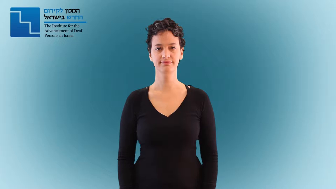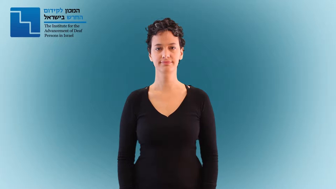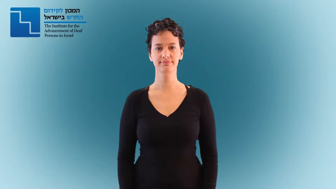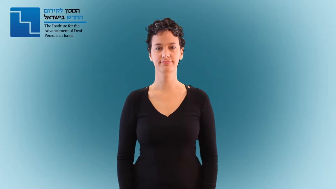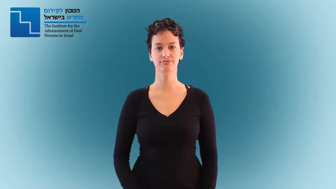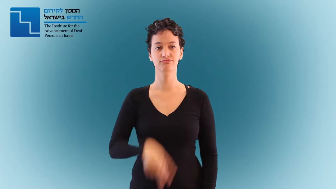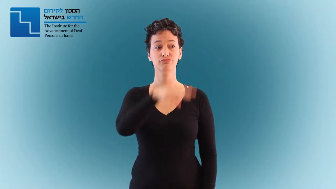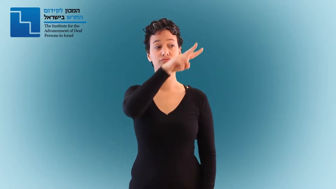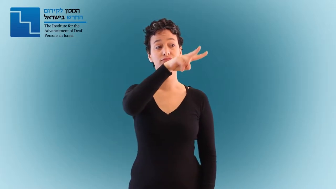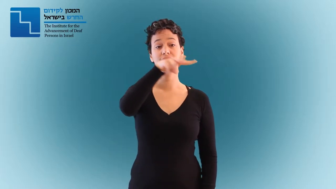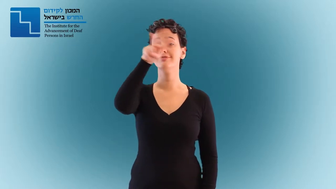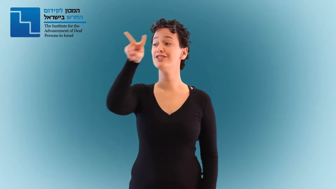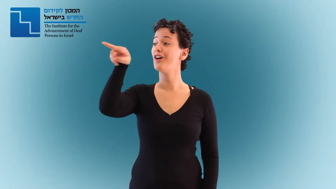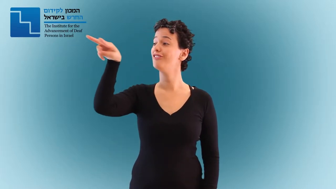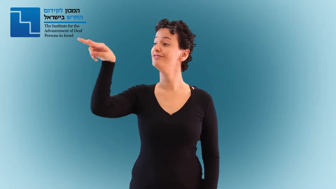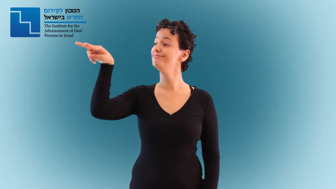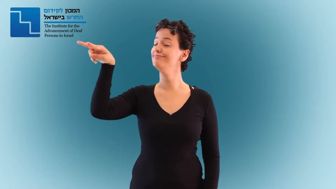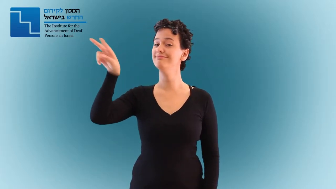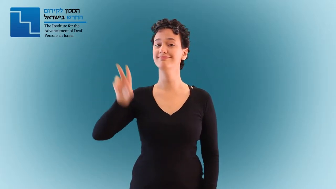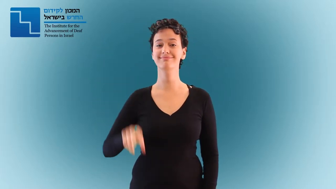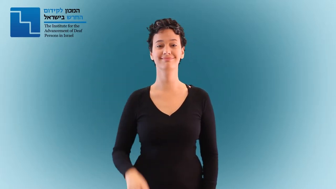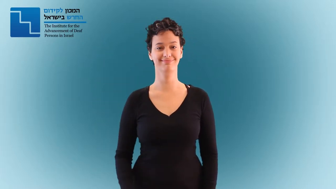נוף